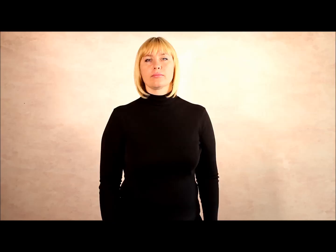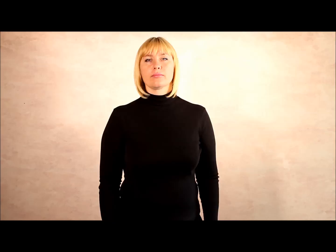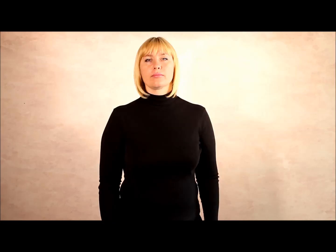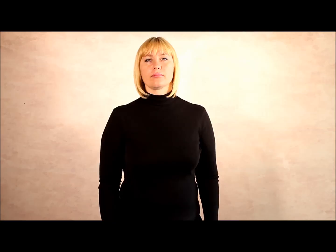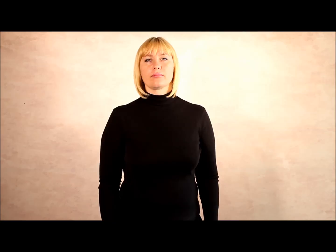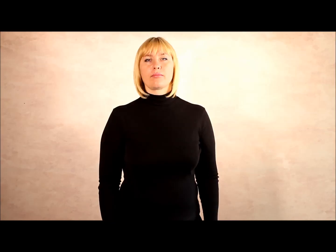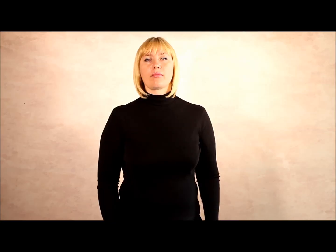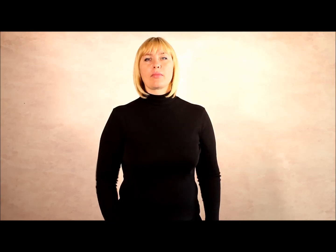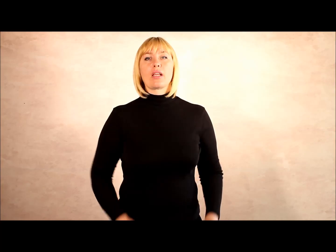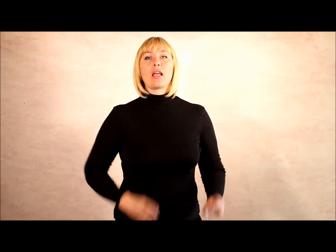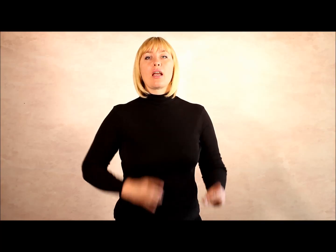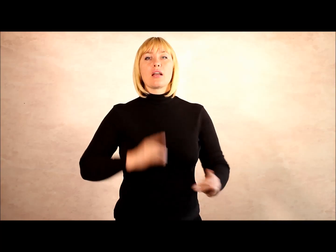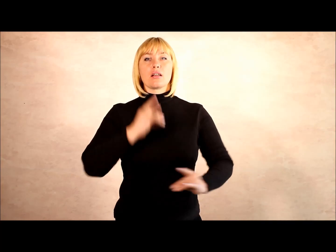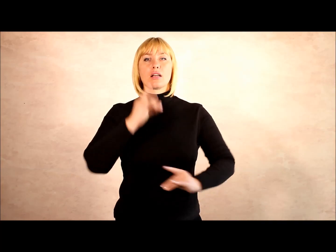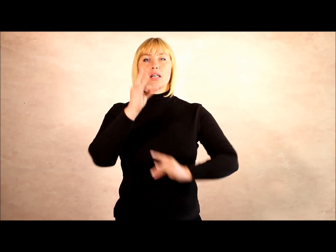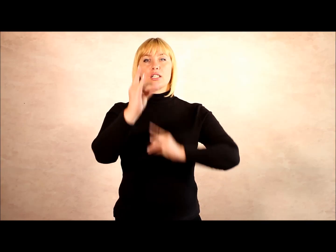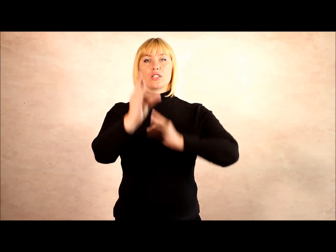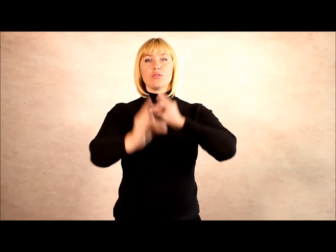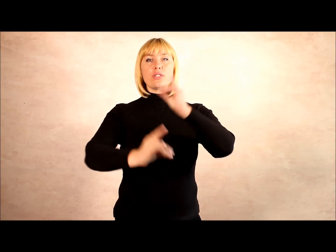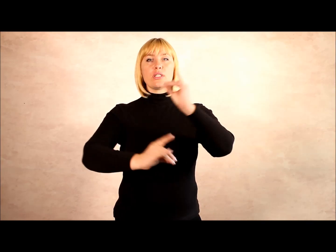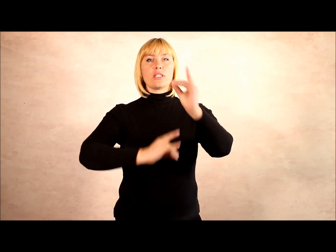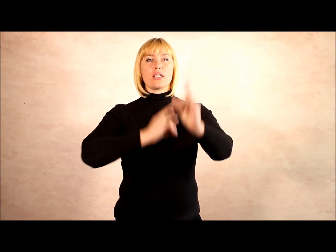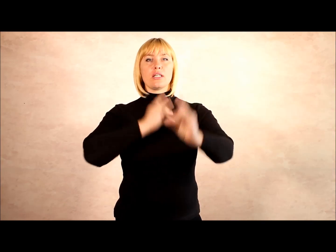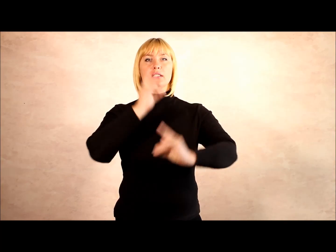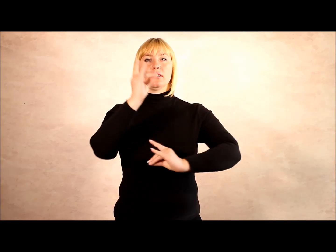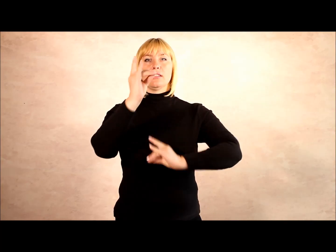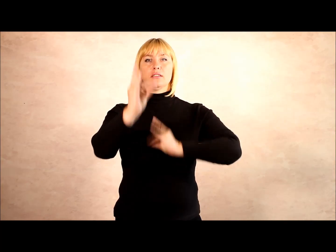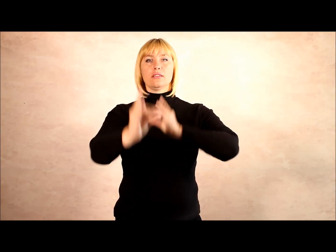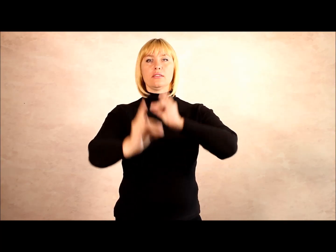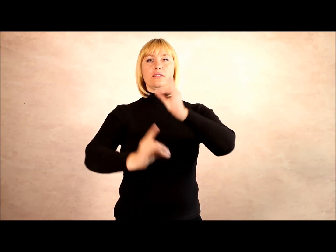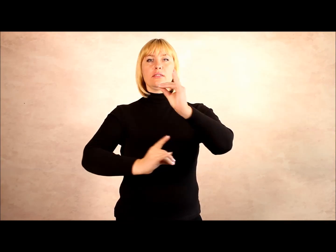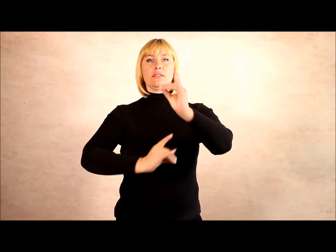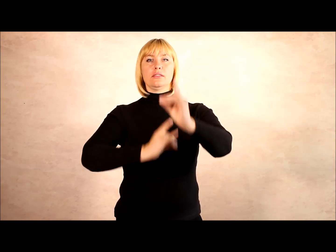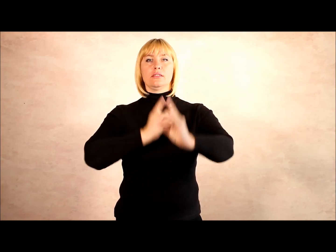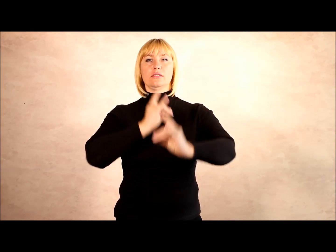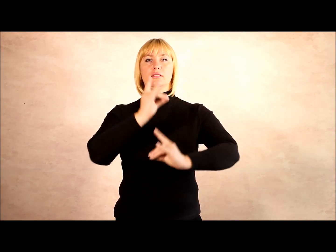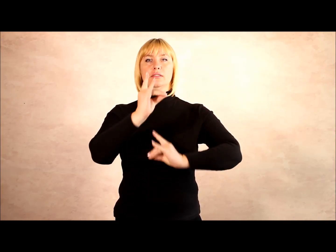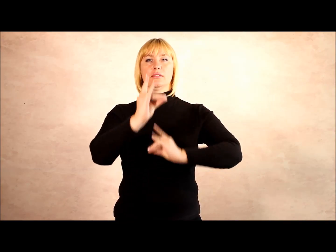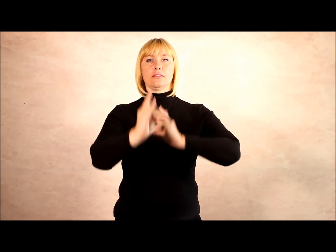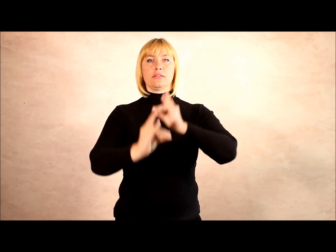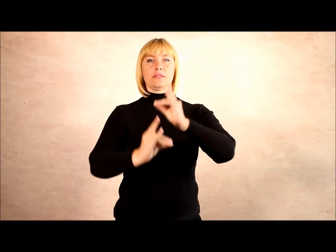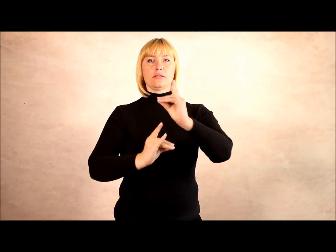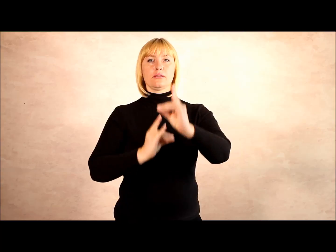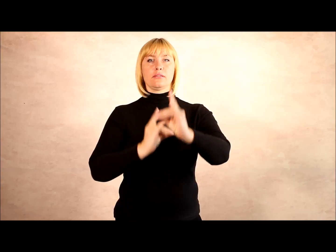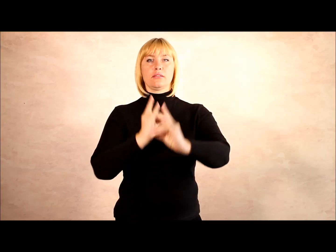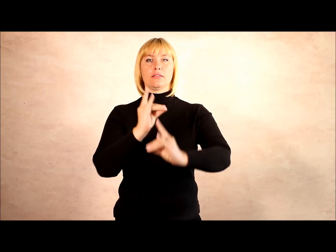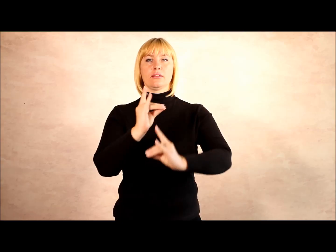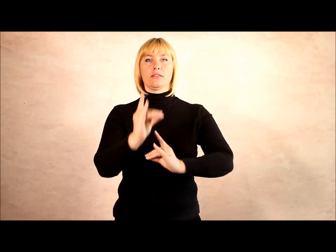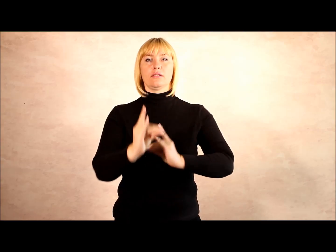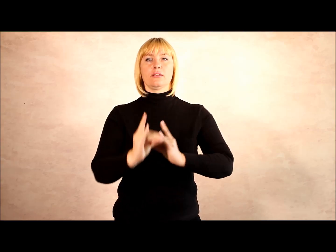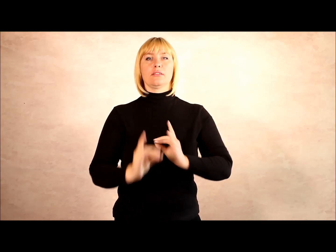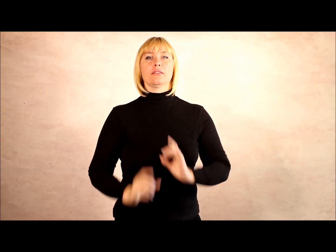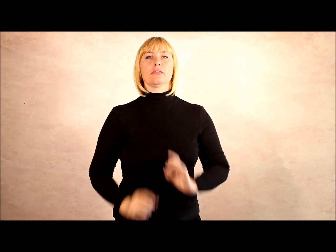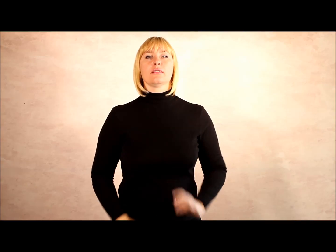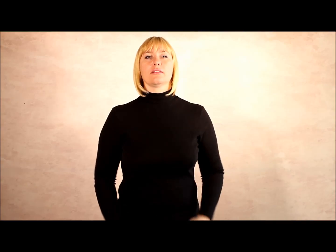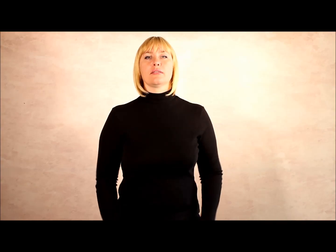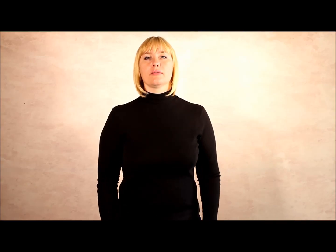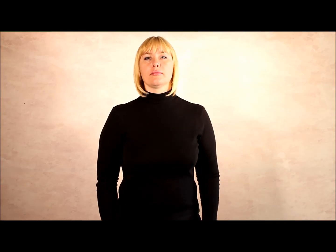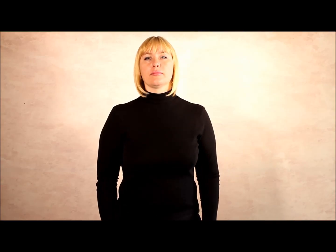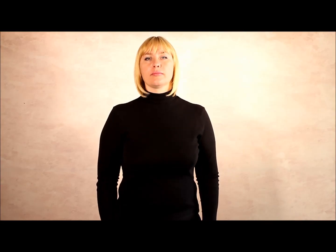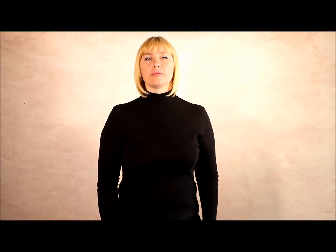Carusel